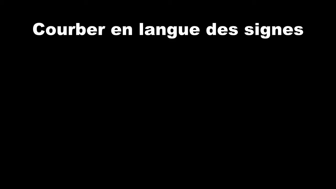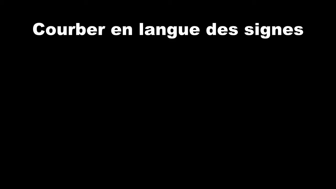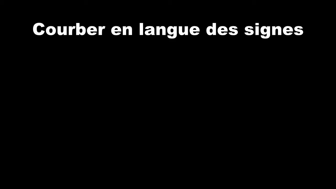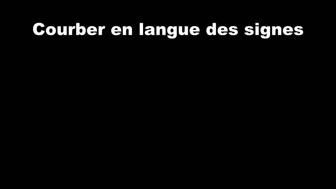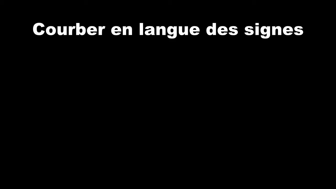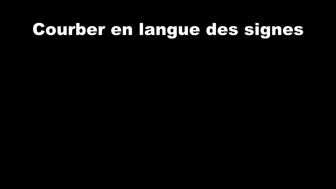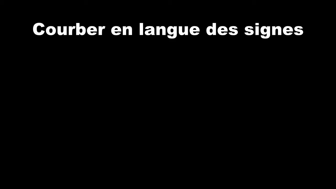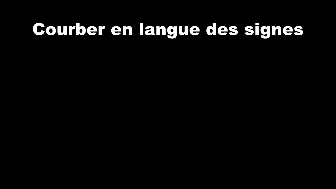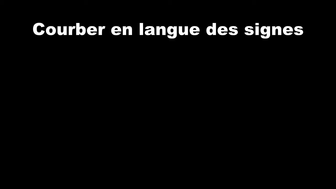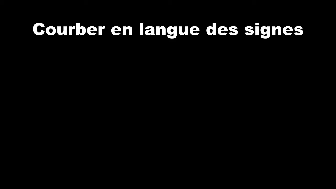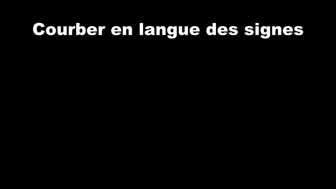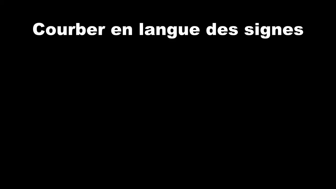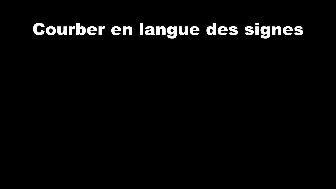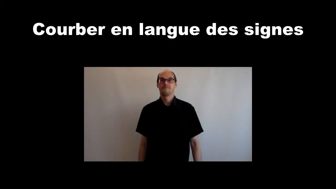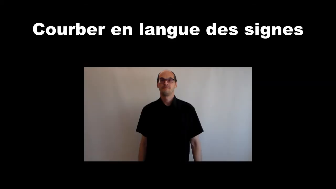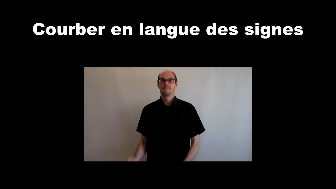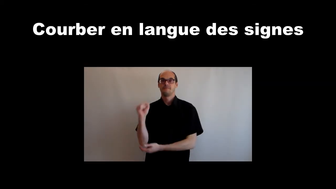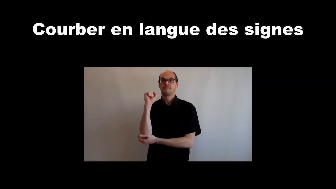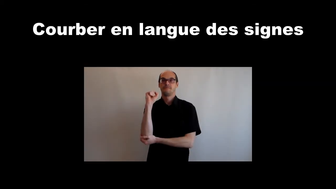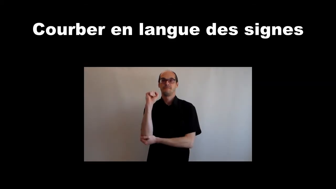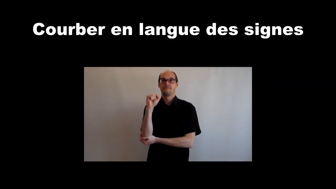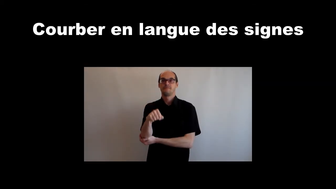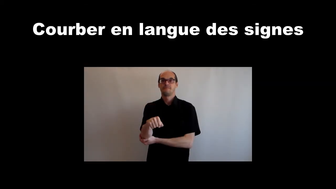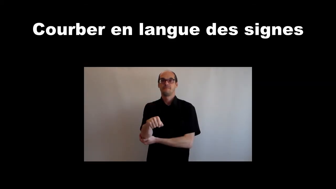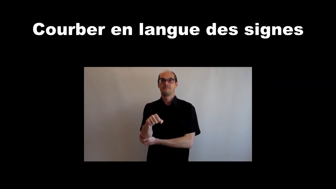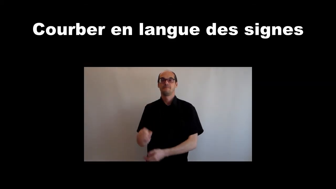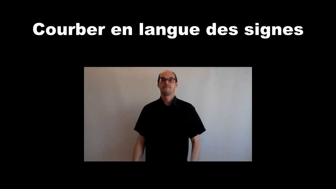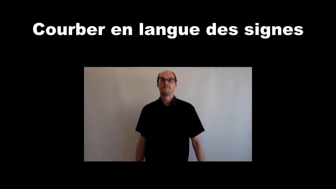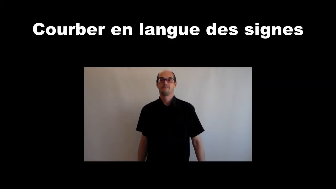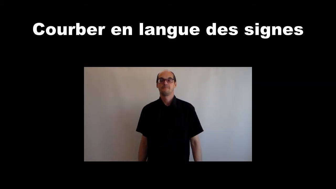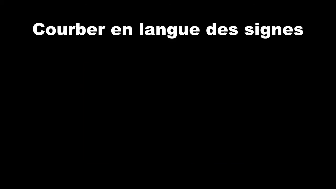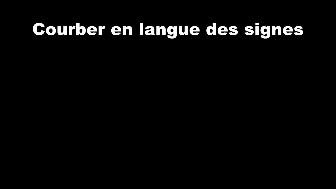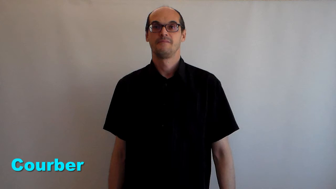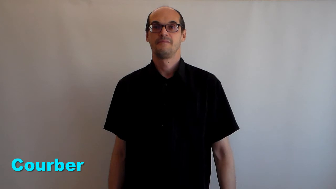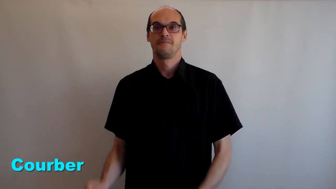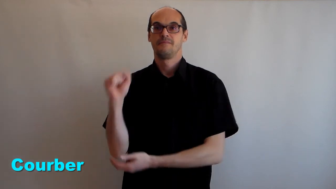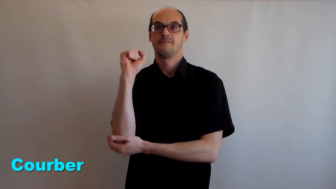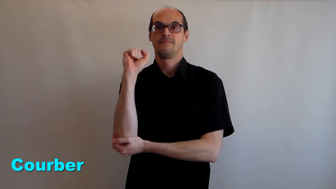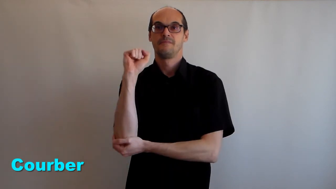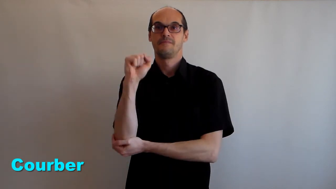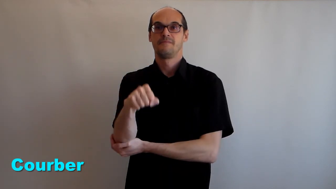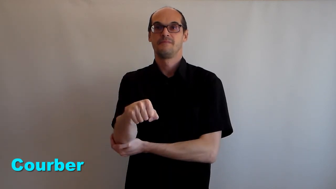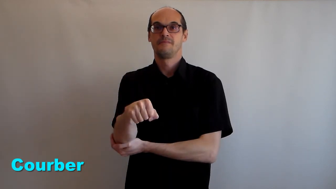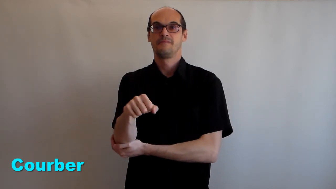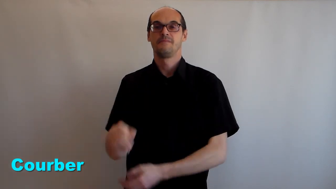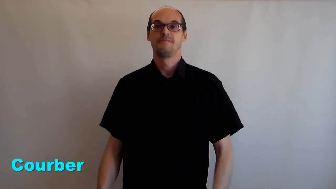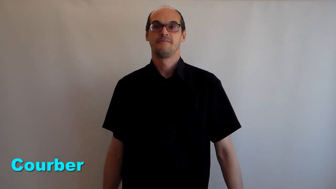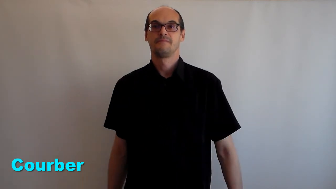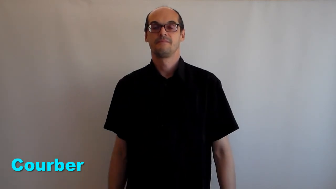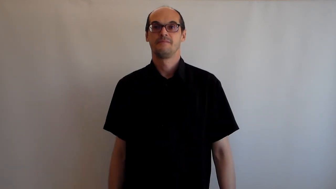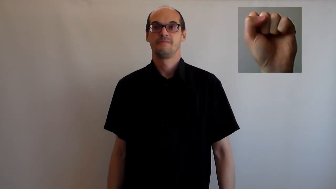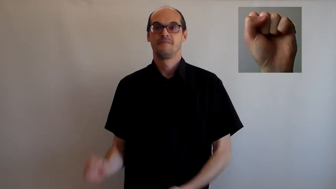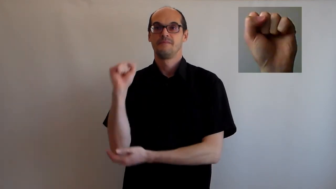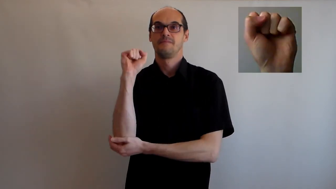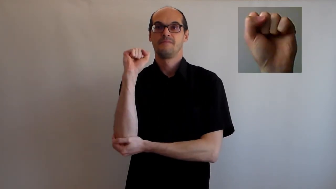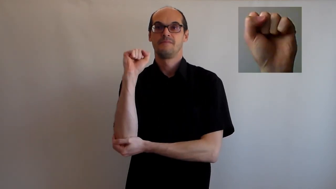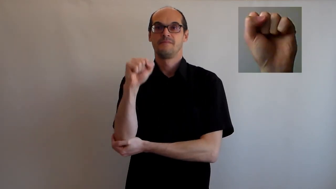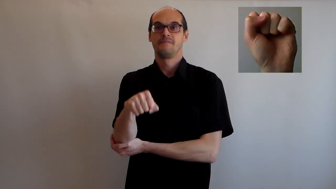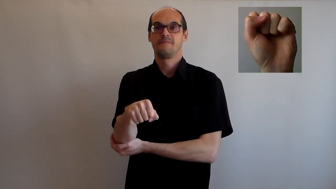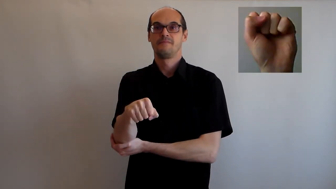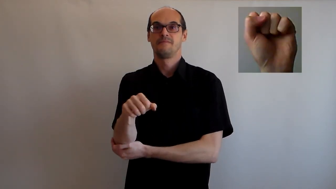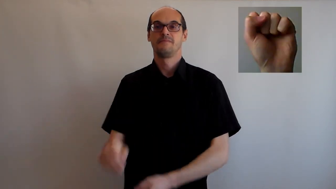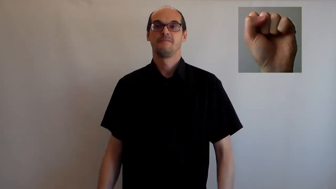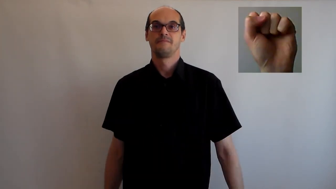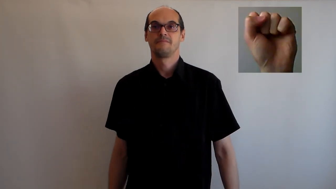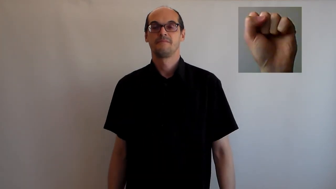Courber